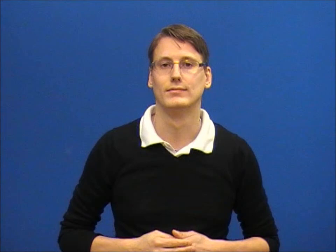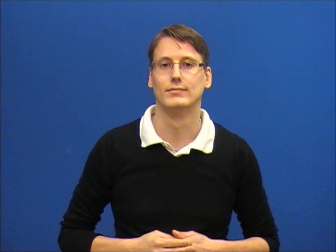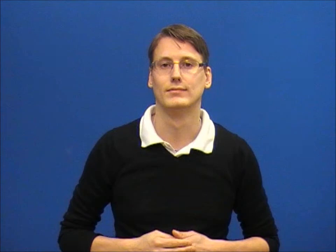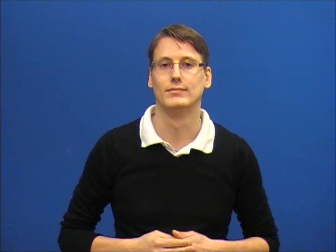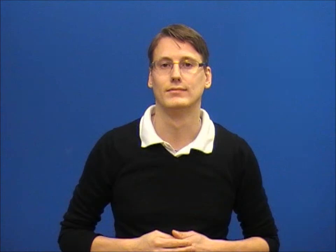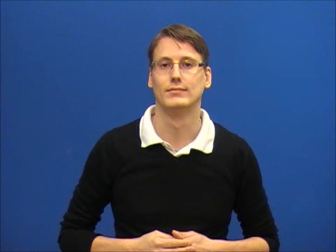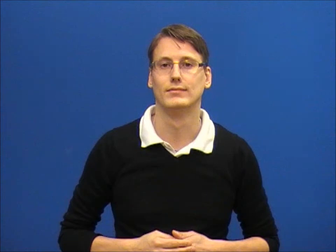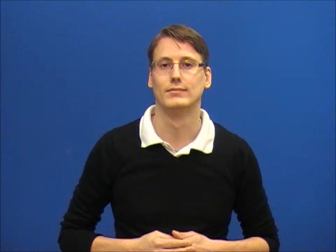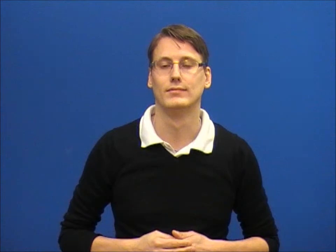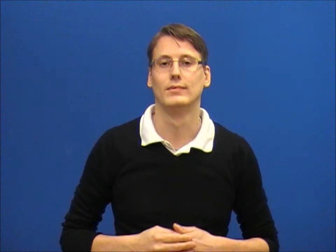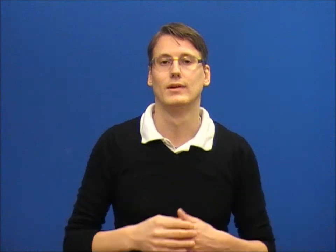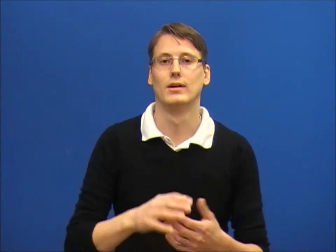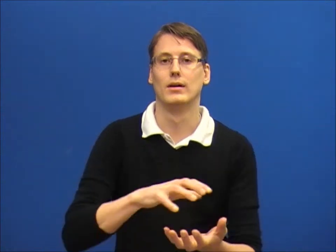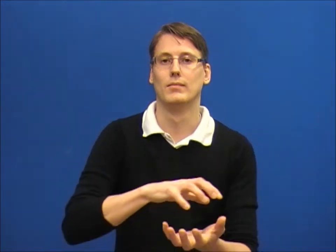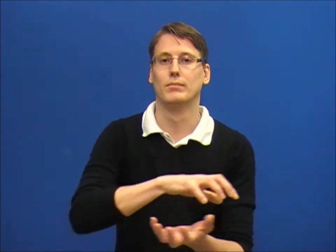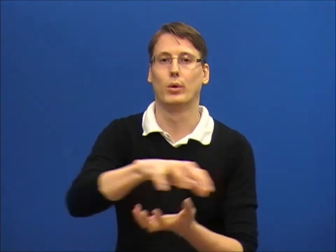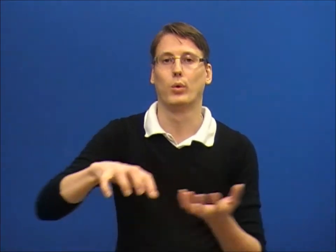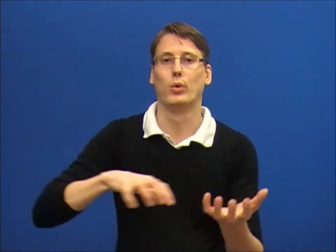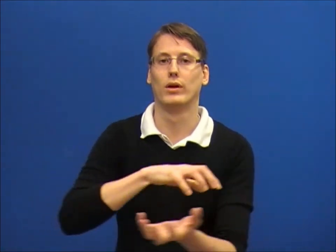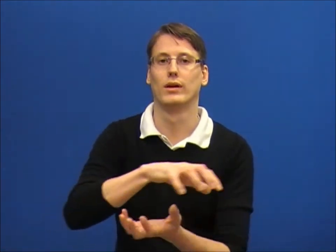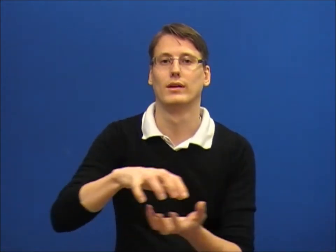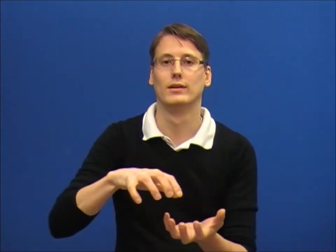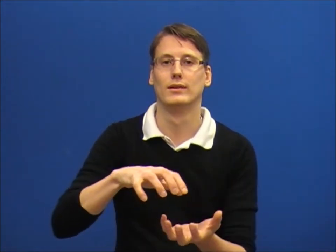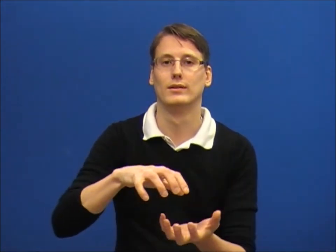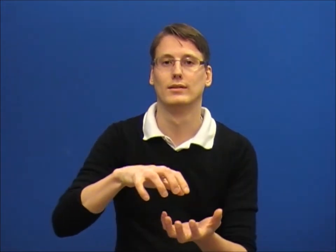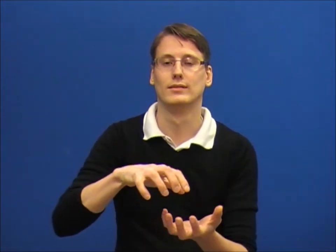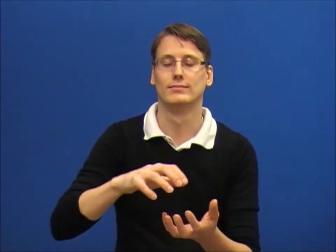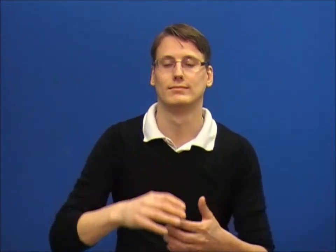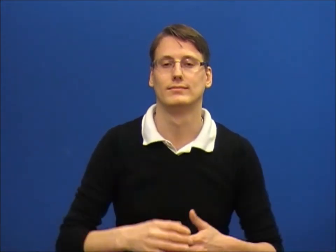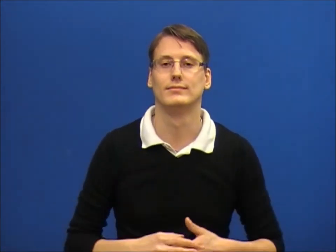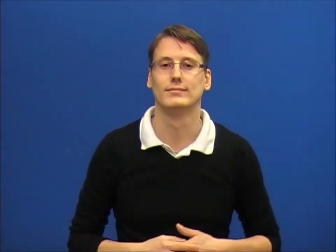BRÅKA